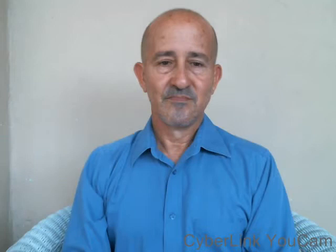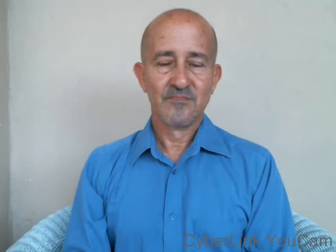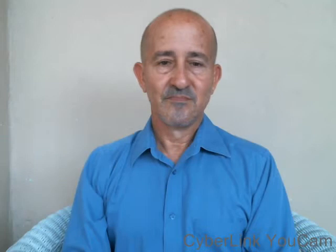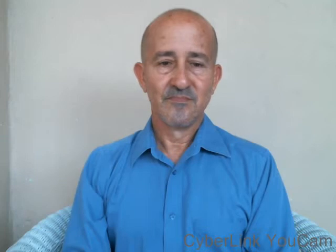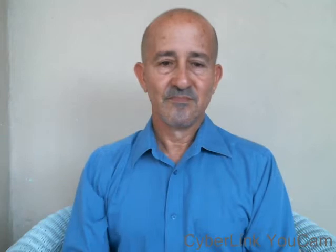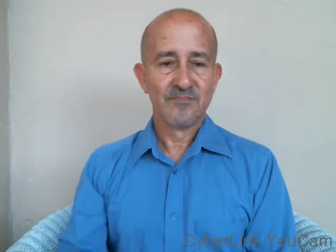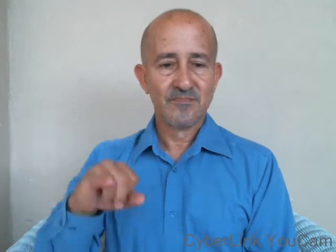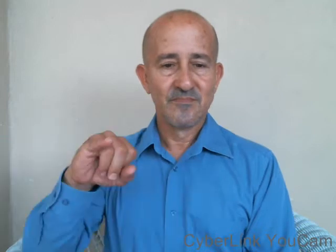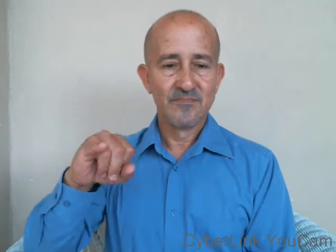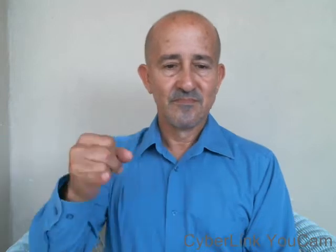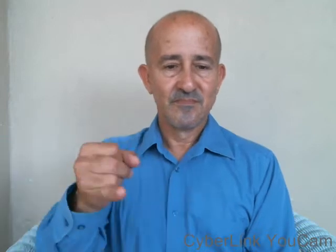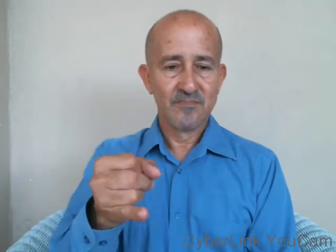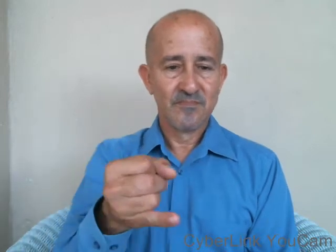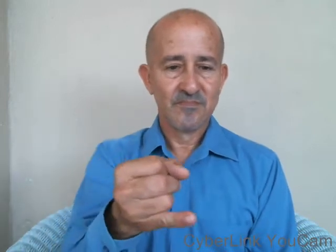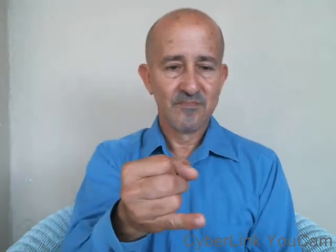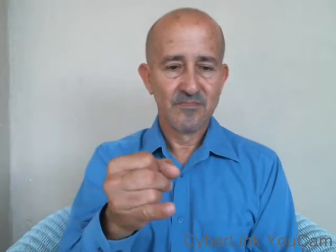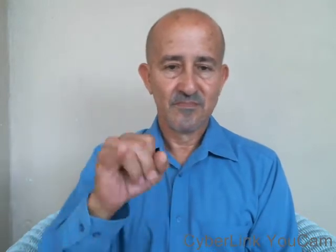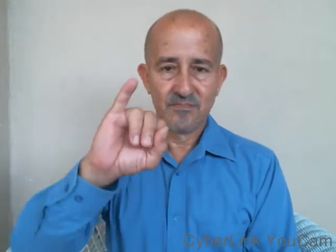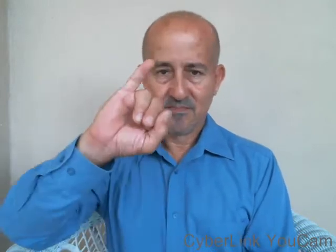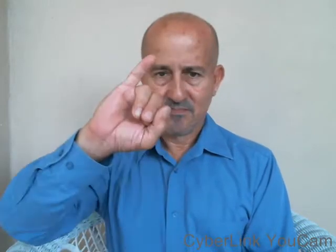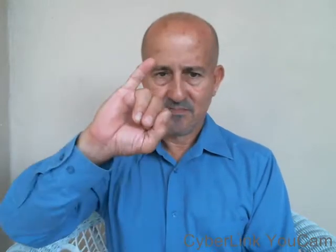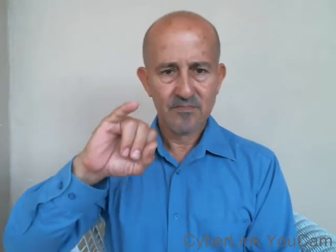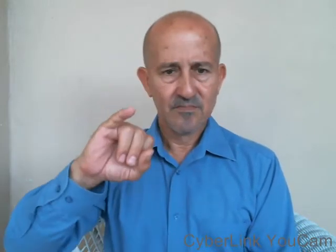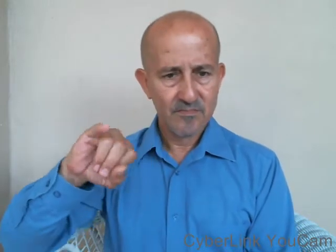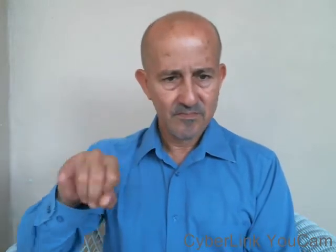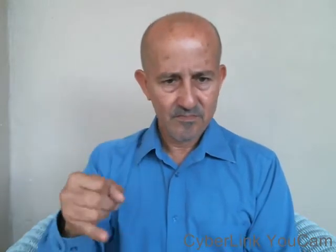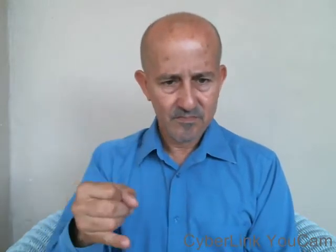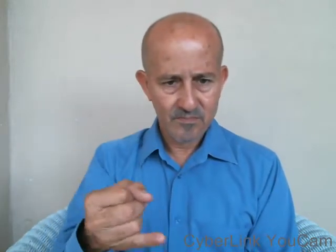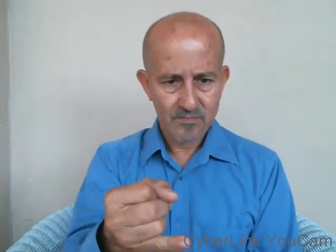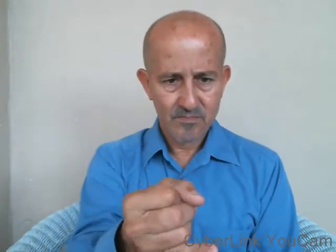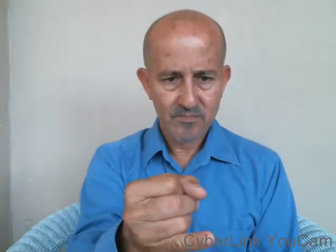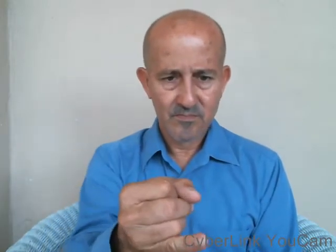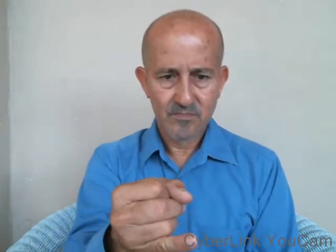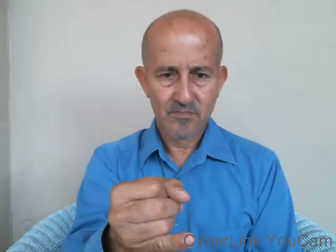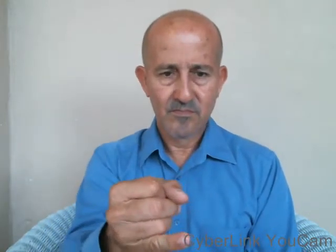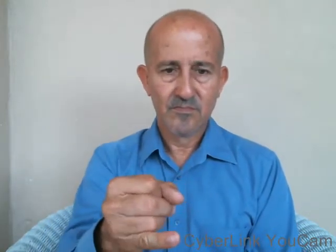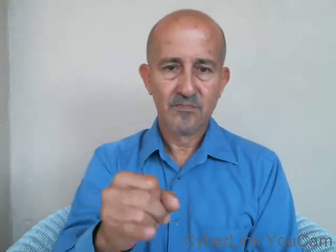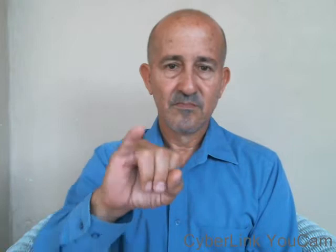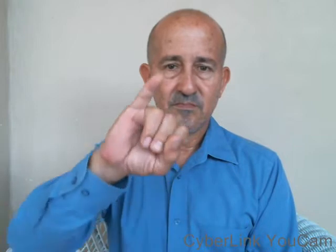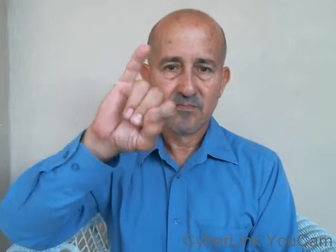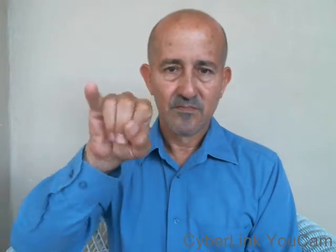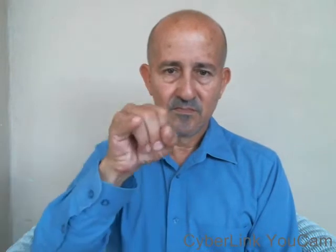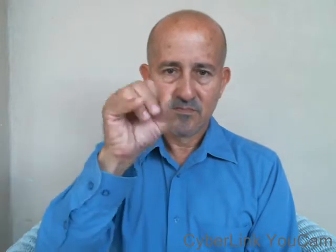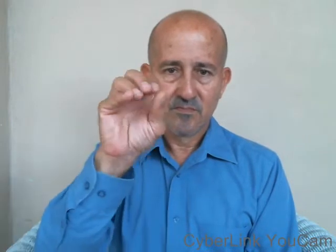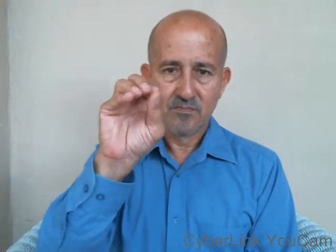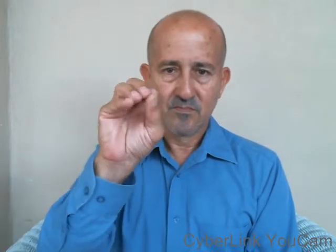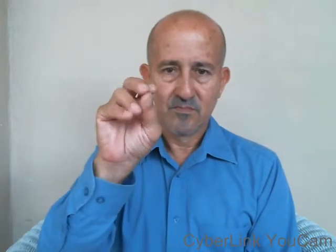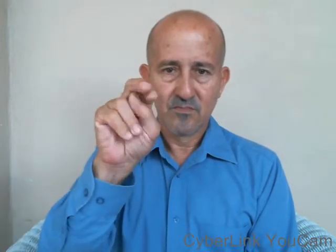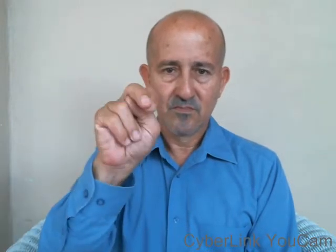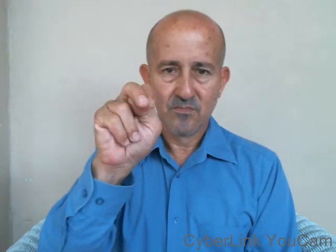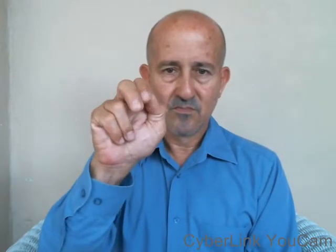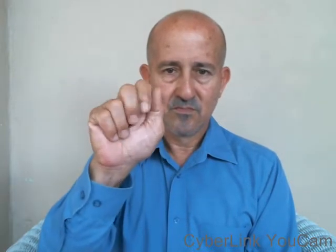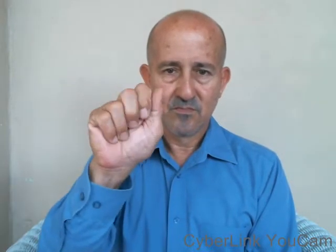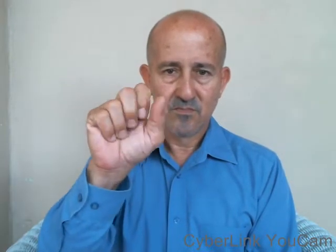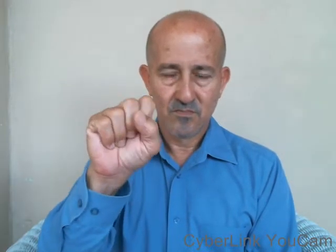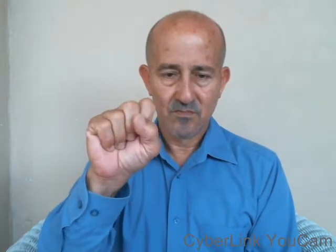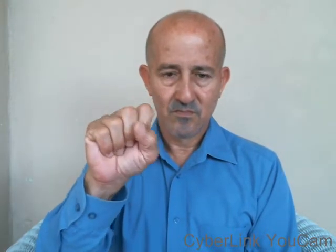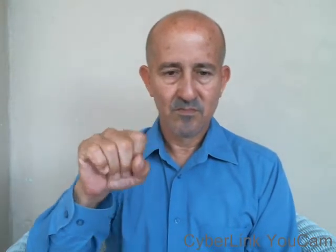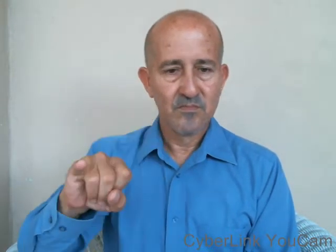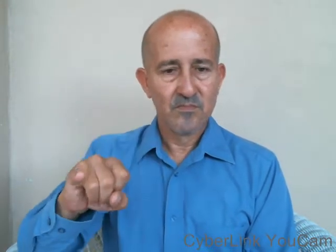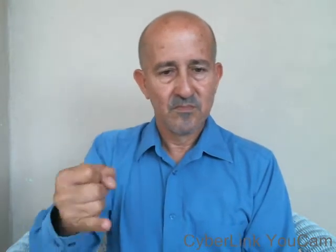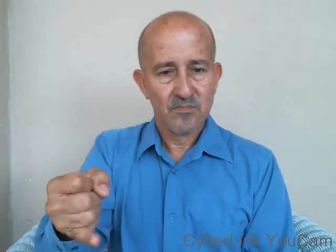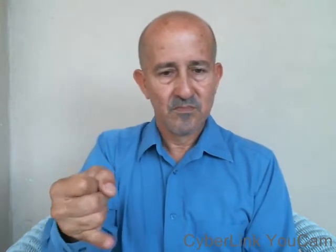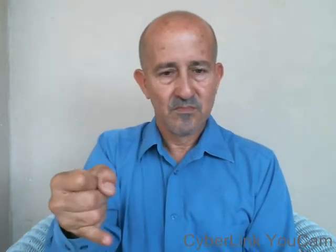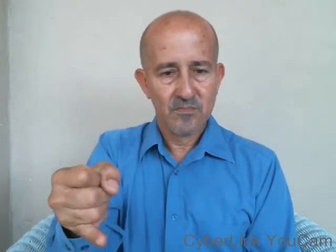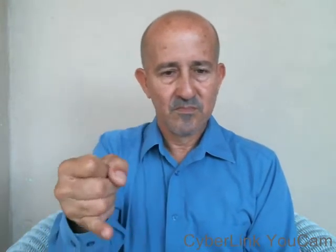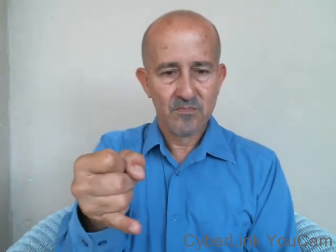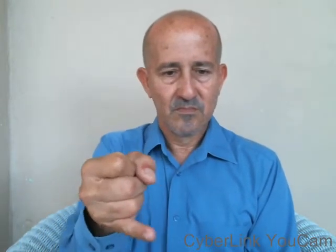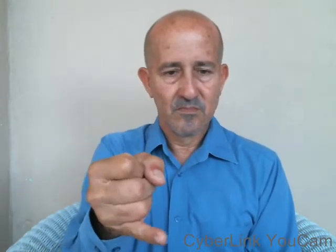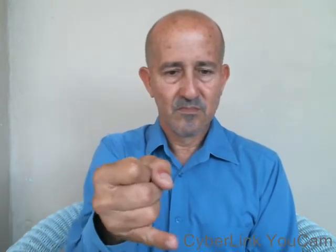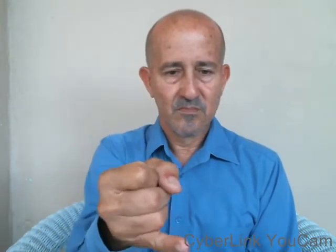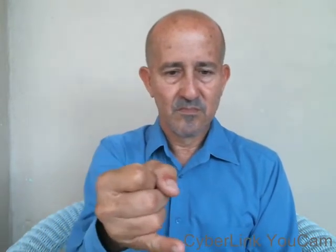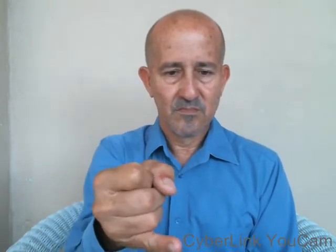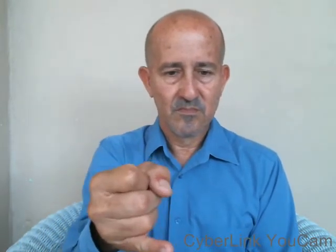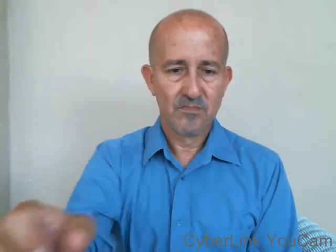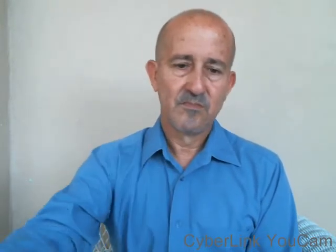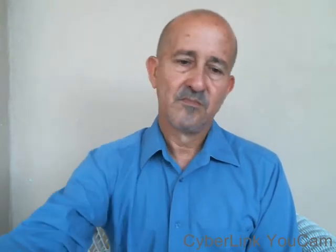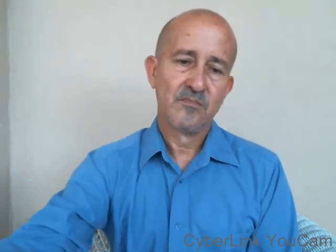Jonás